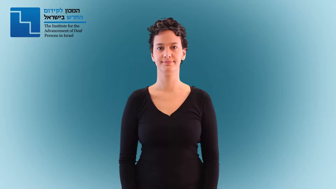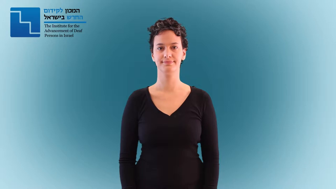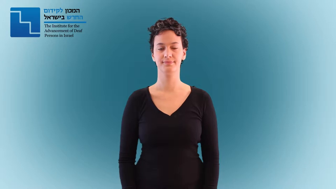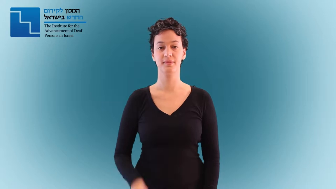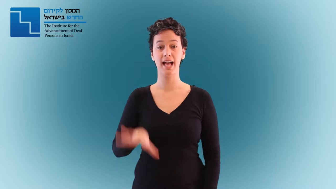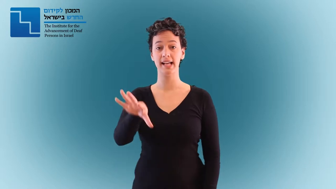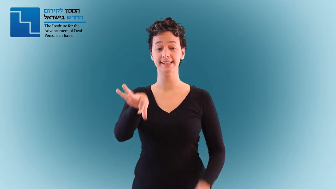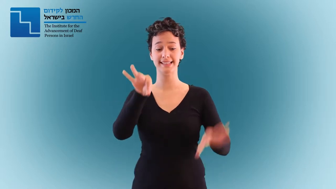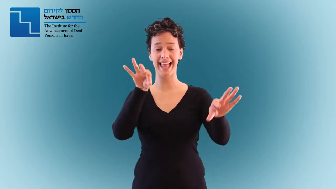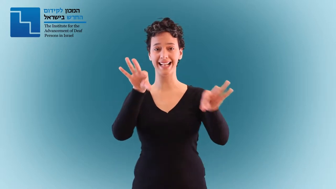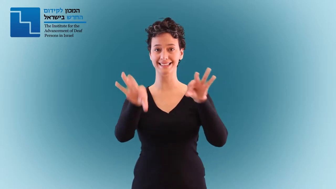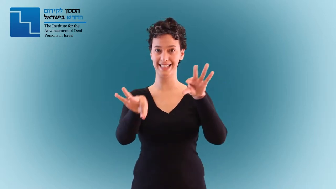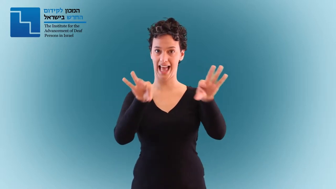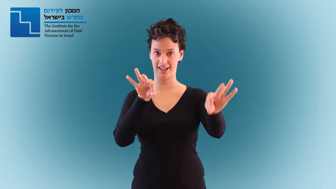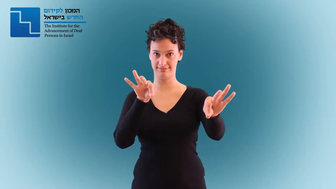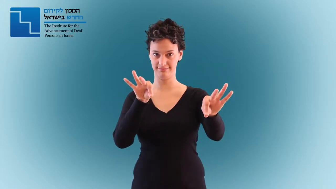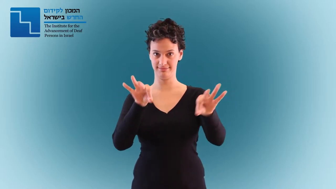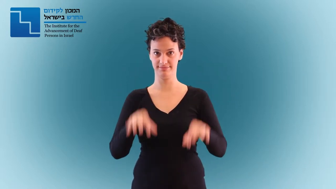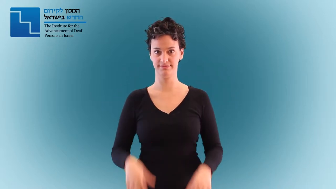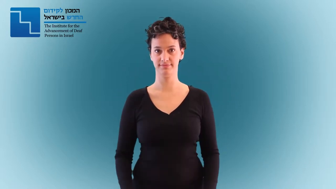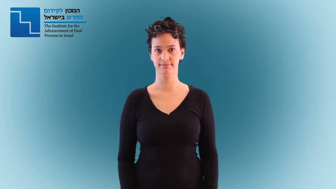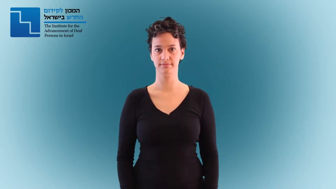סלקציה